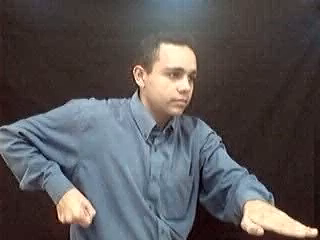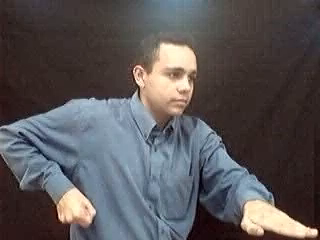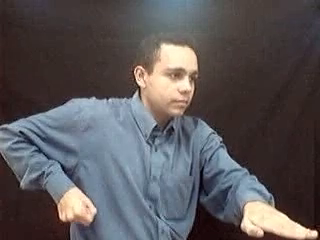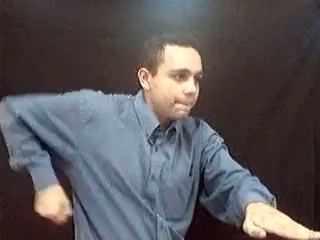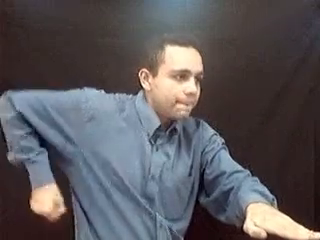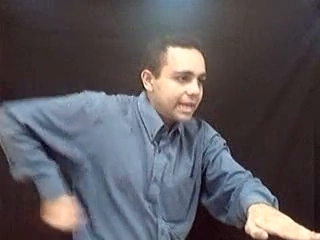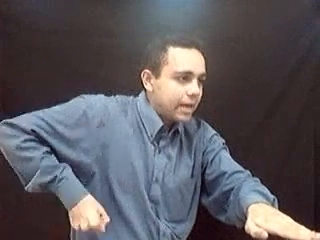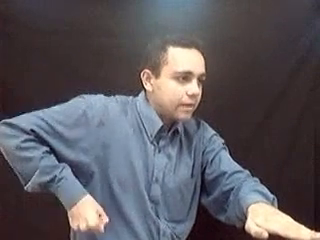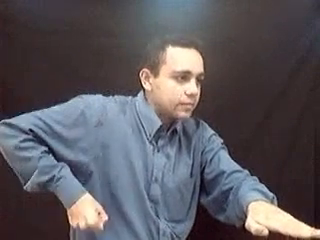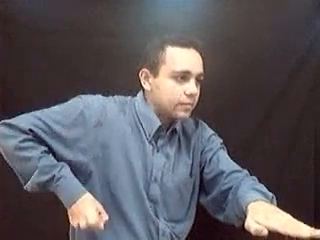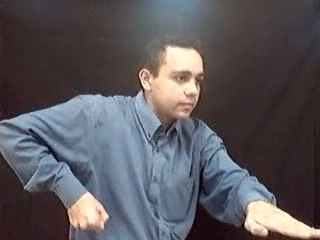bilhar